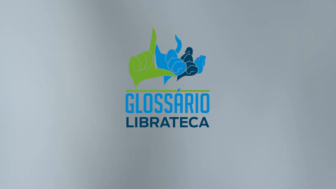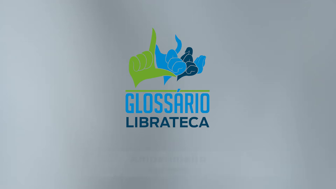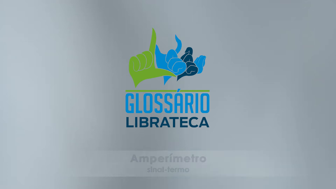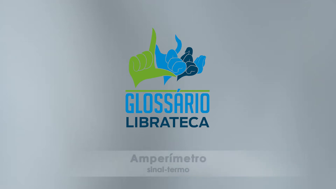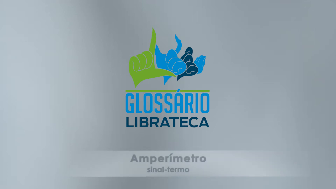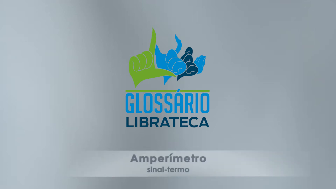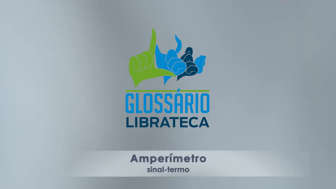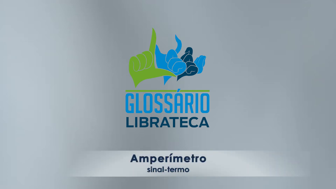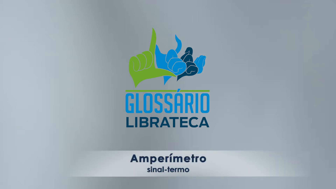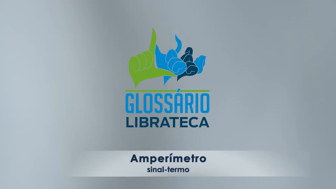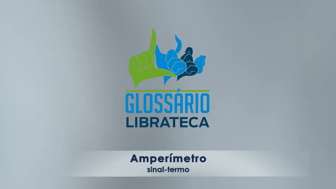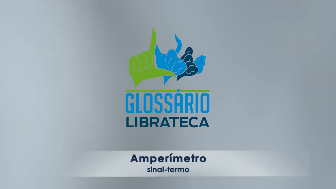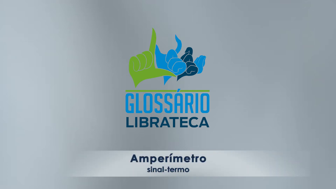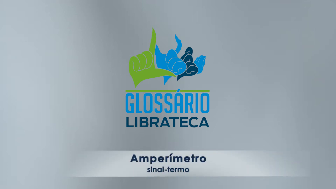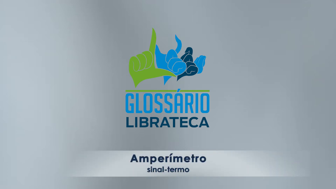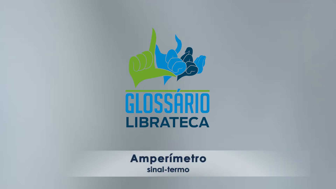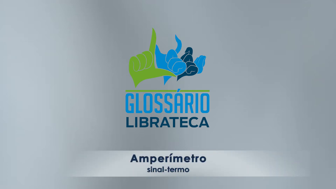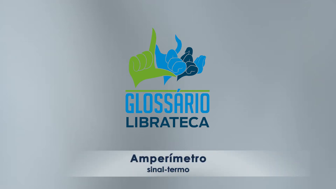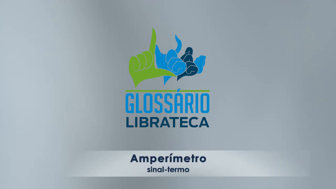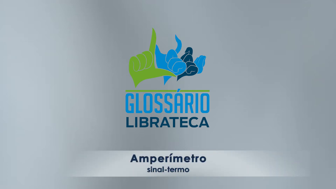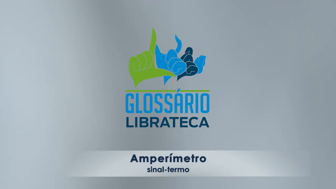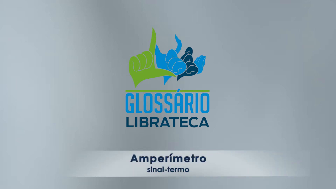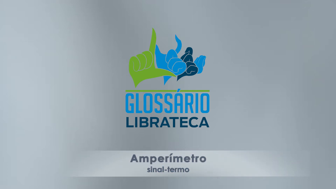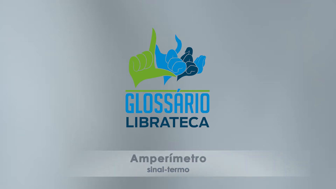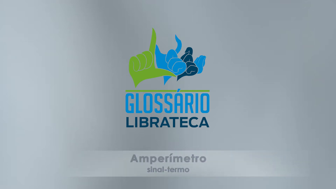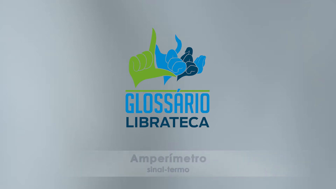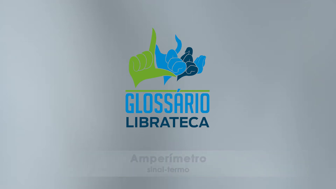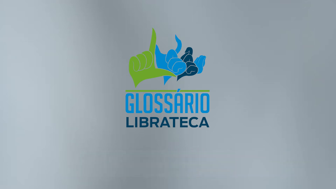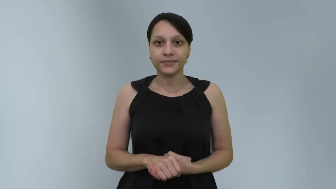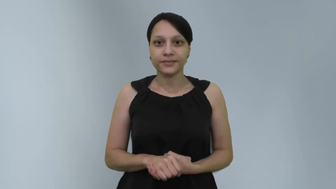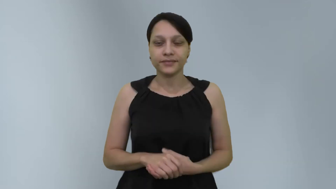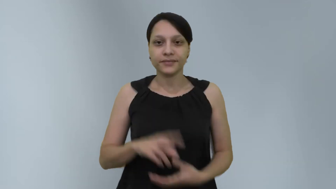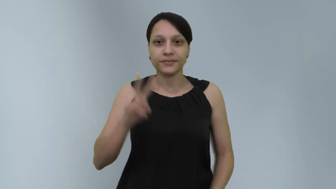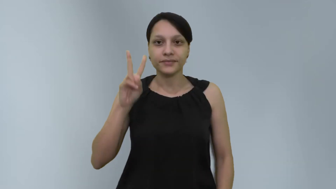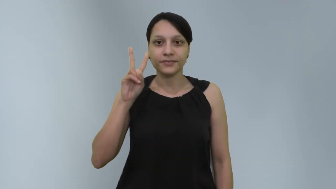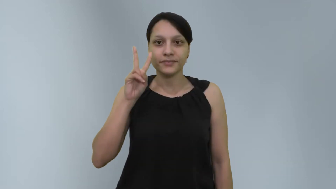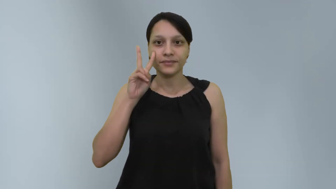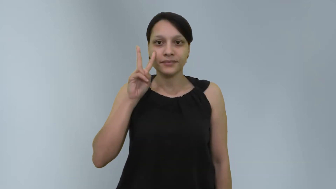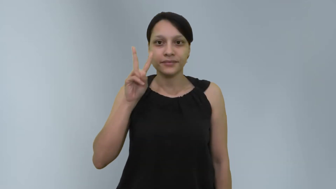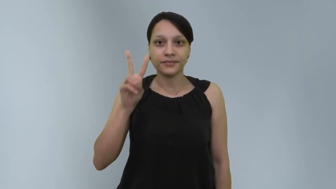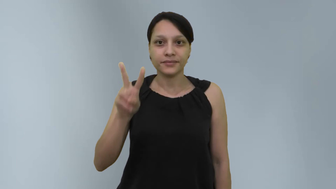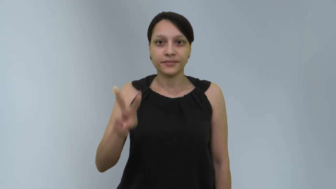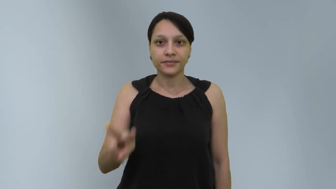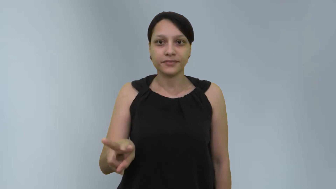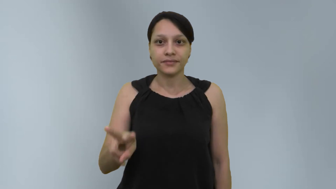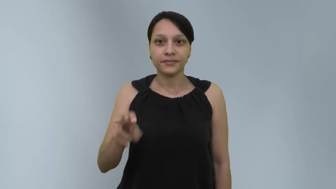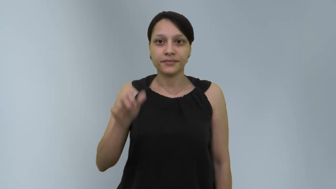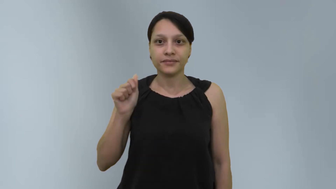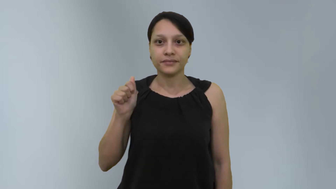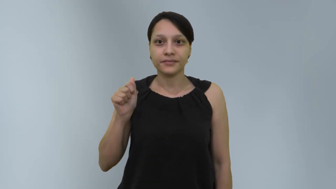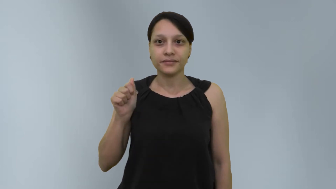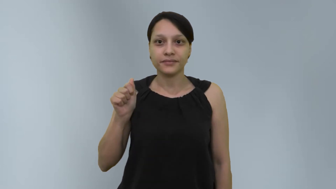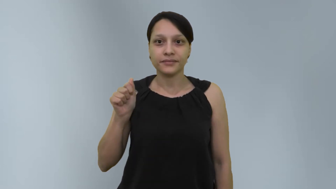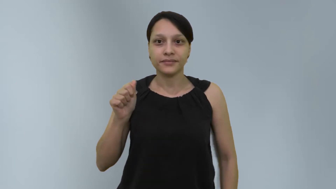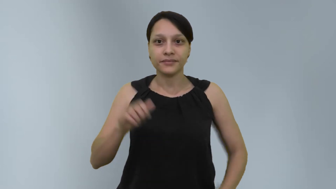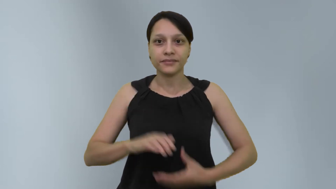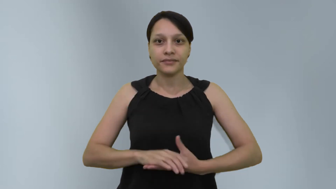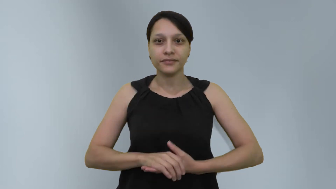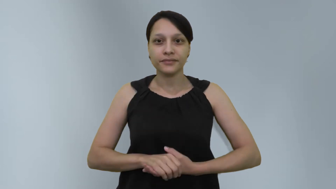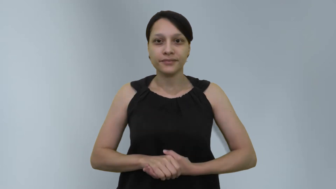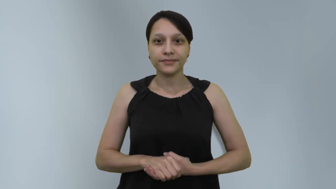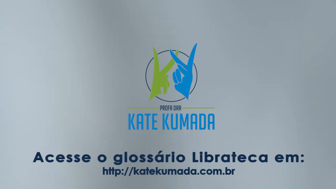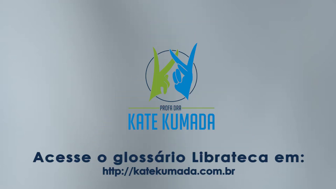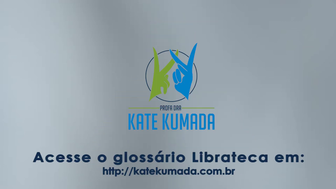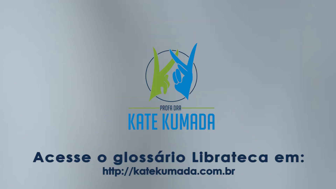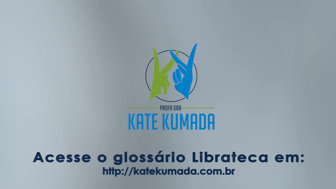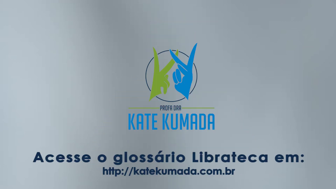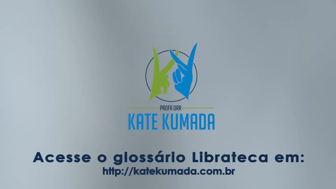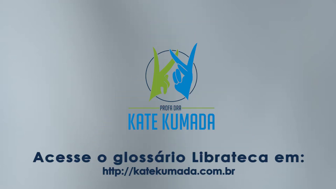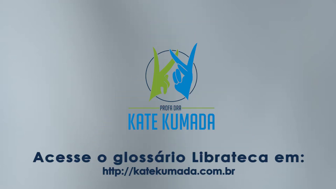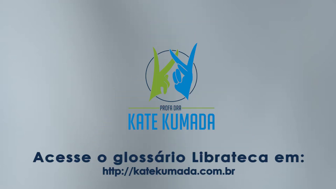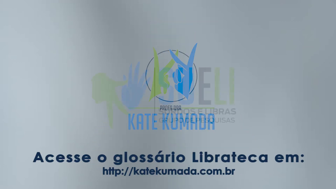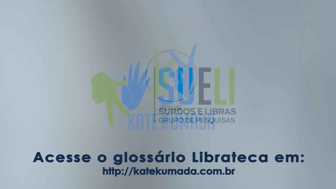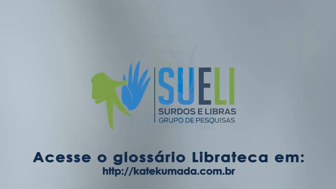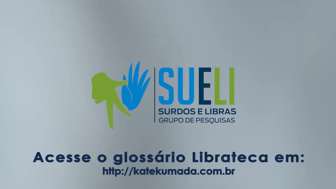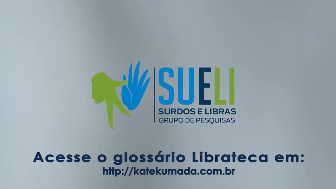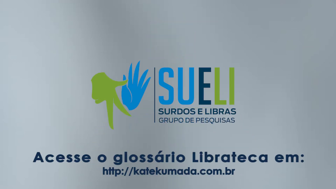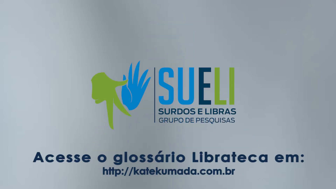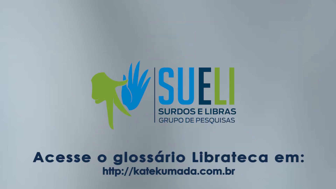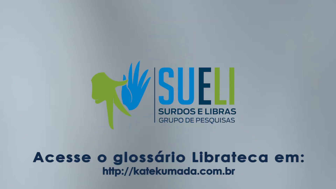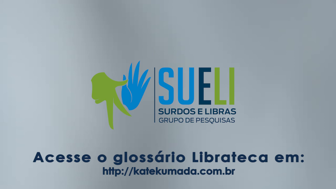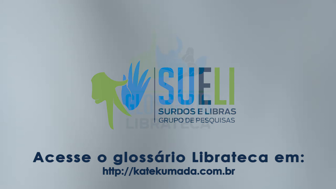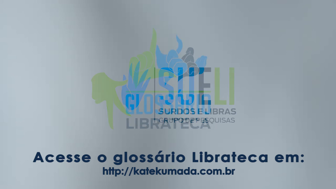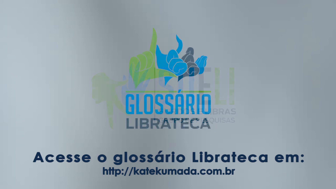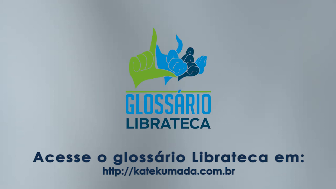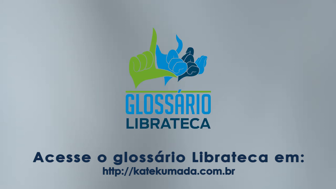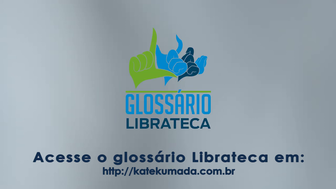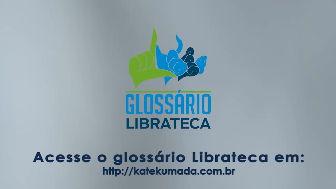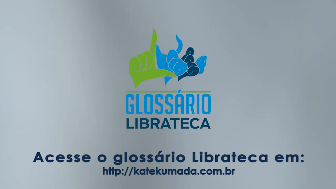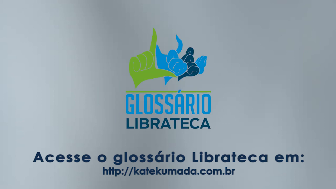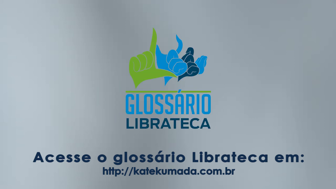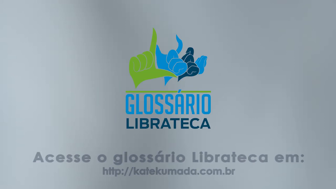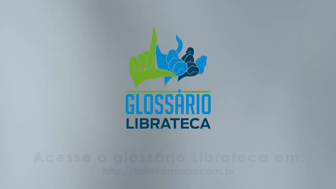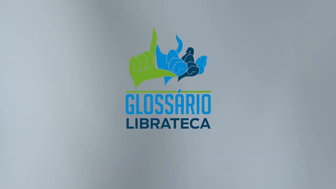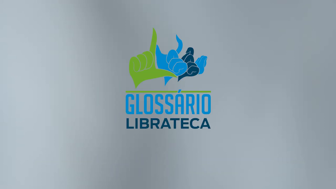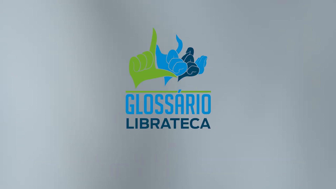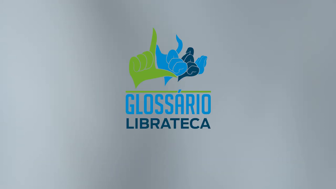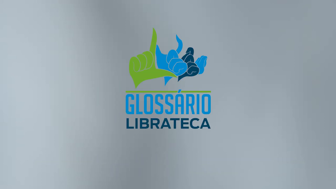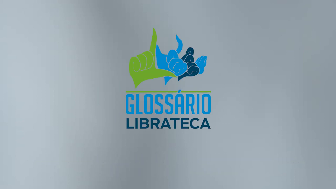Amperímetro